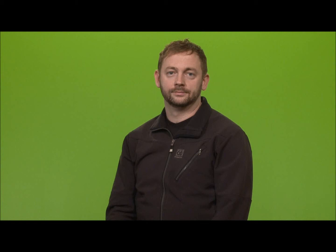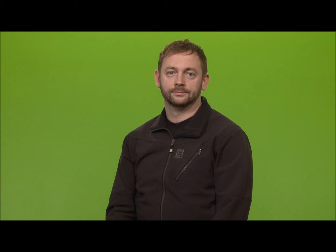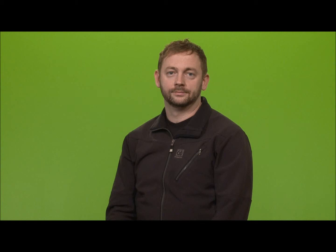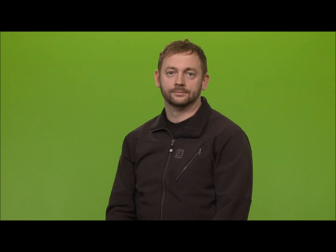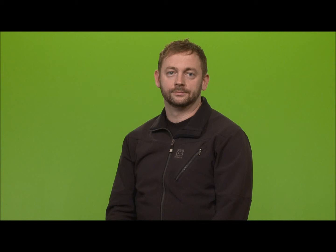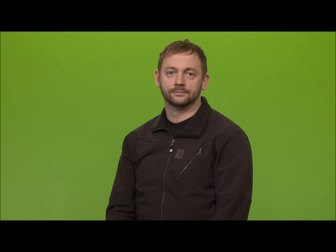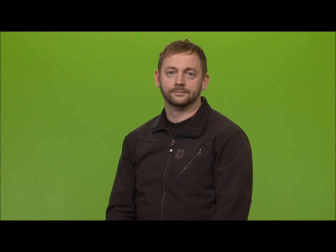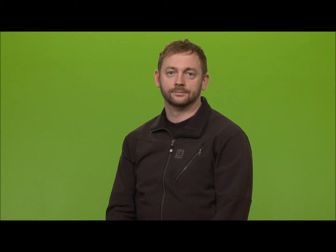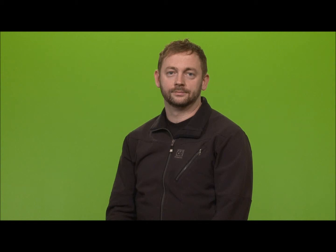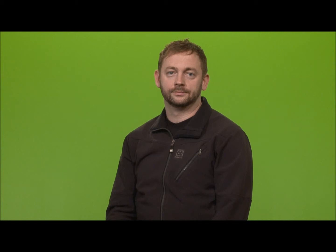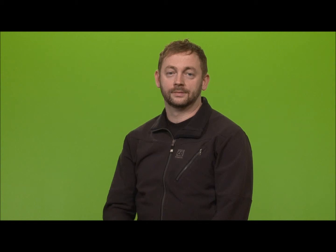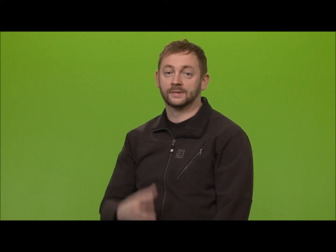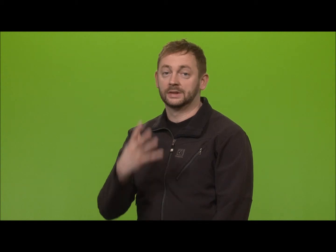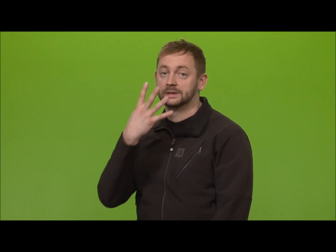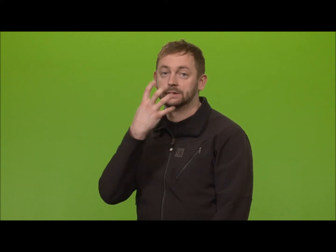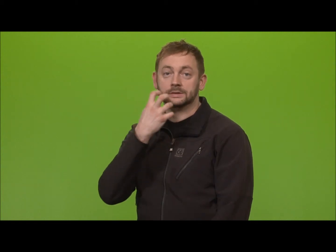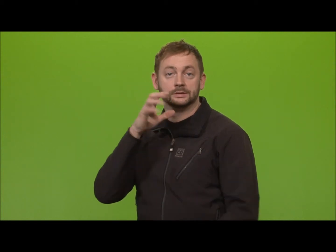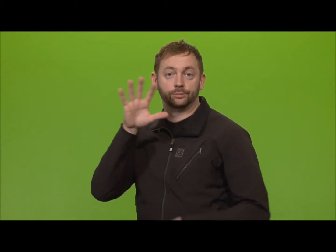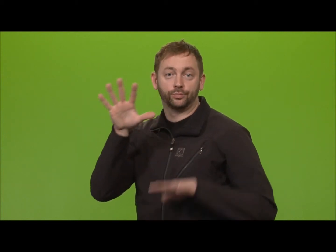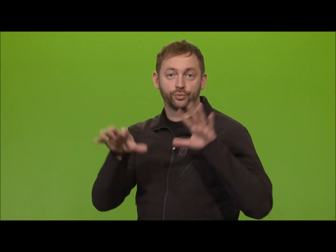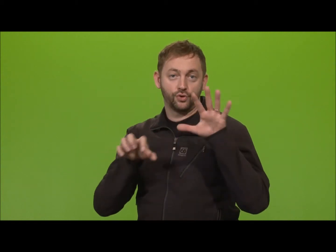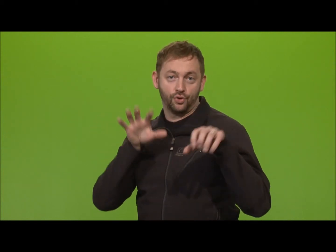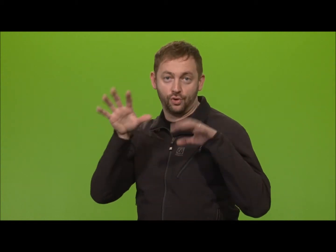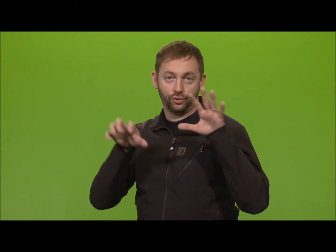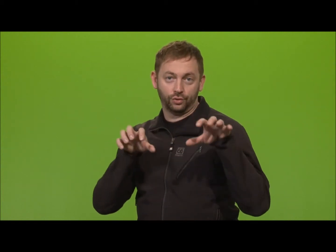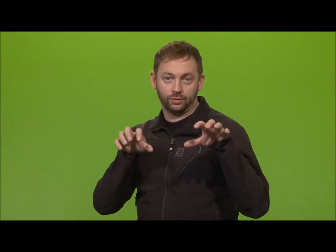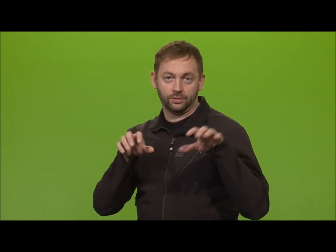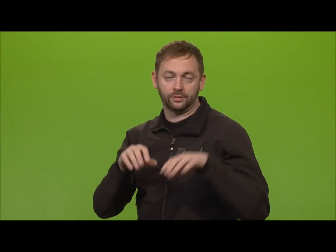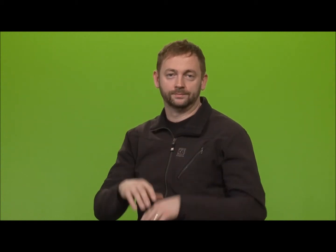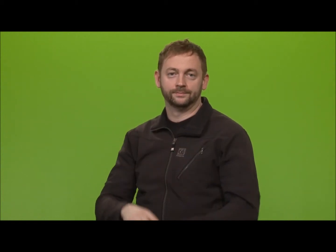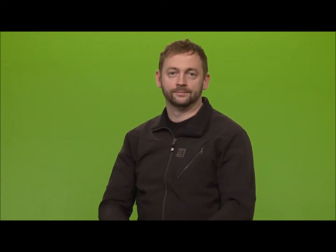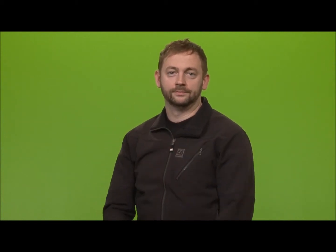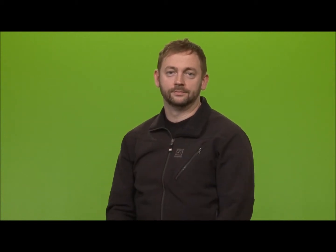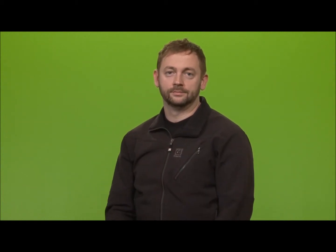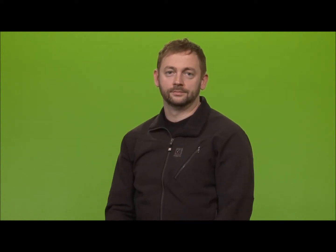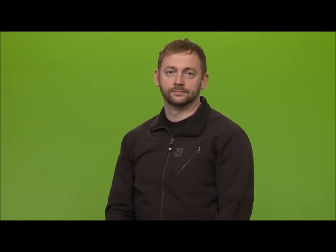ísbjörn